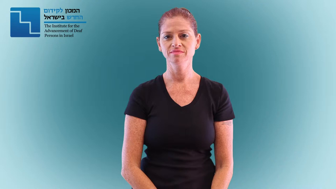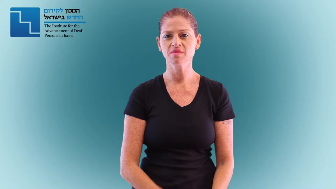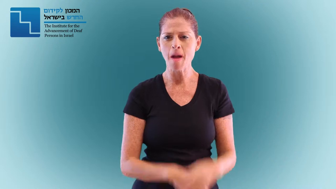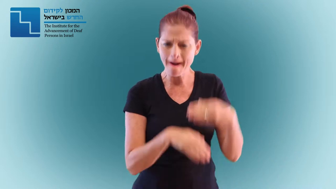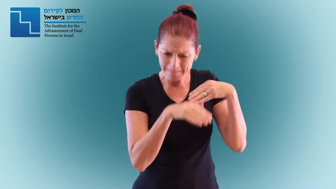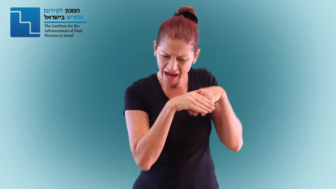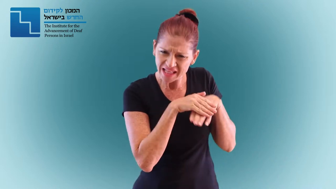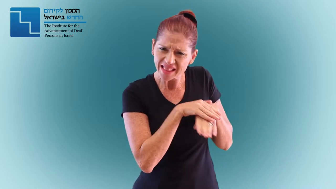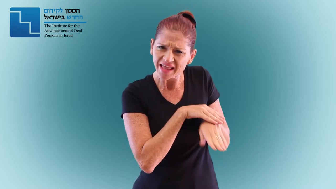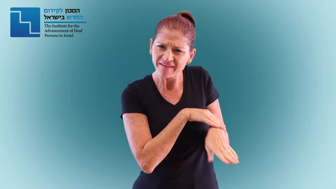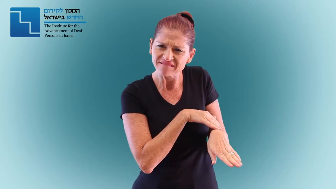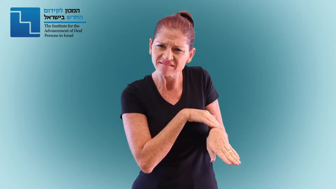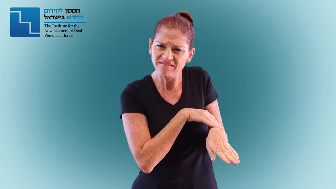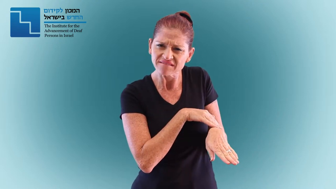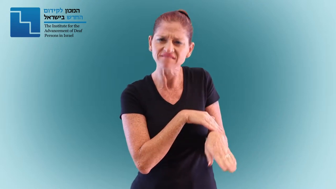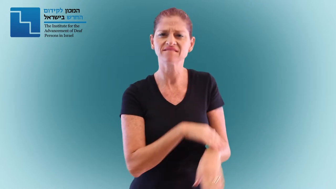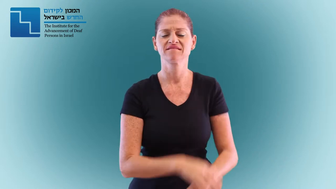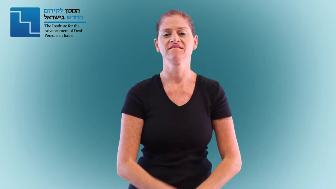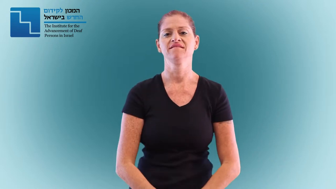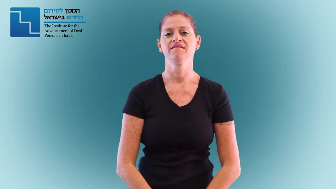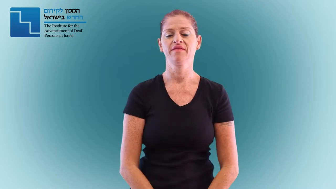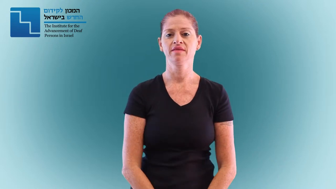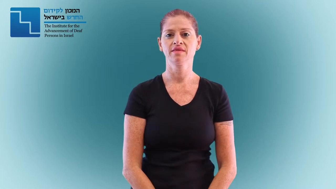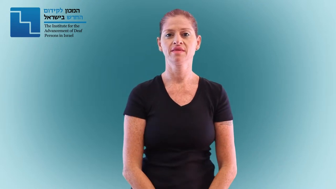מרתף